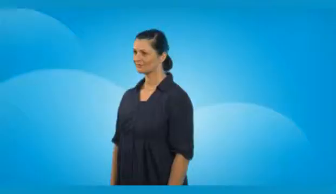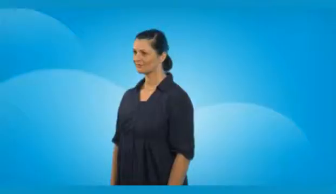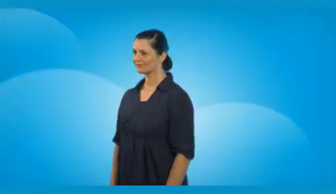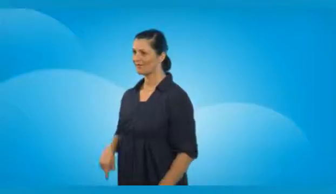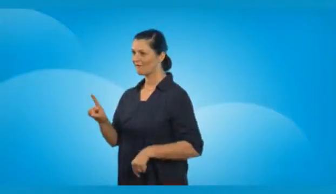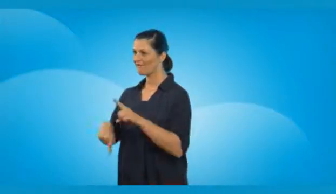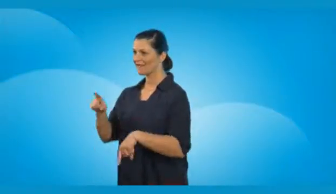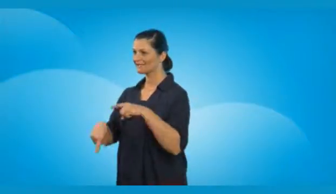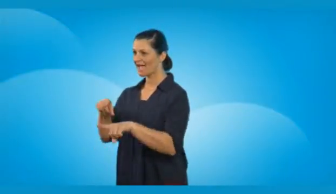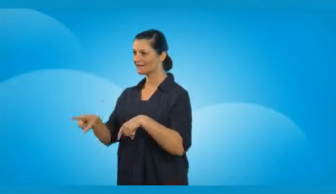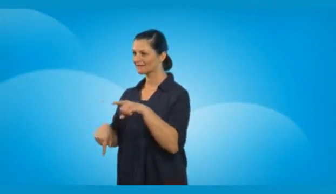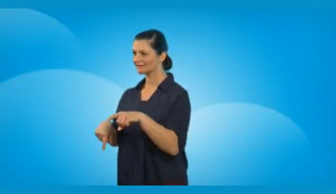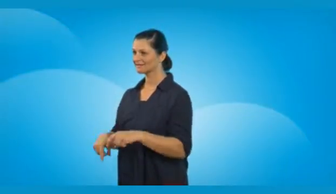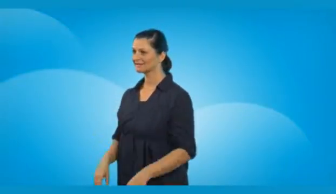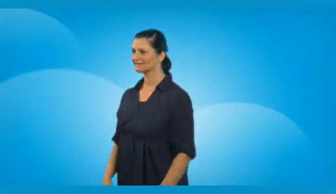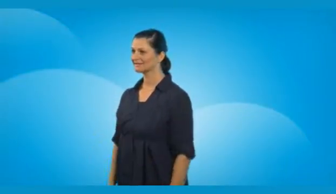Fácán